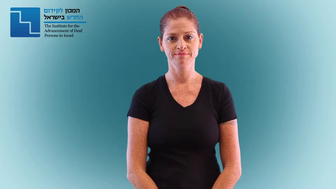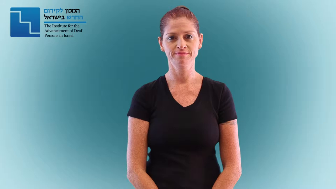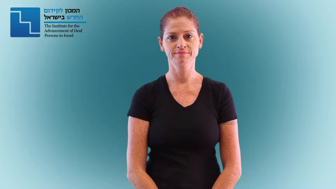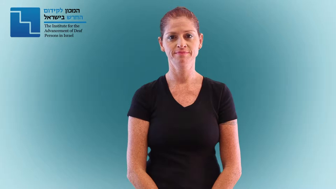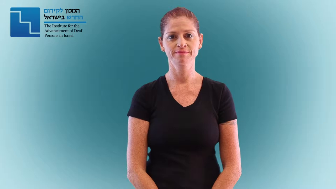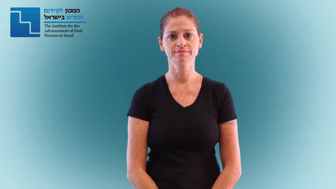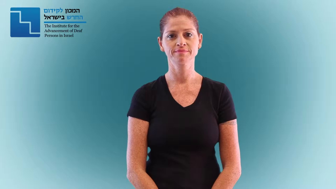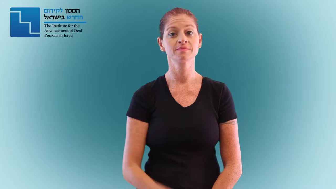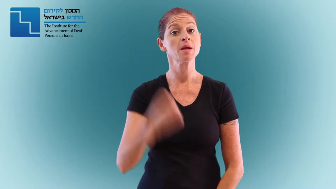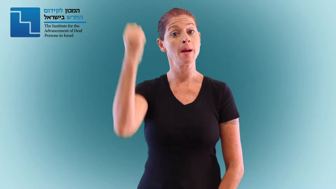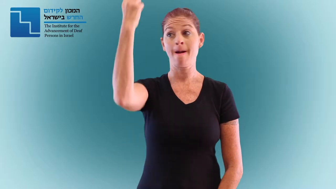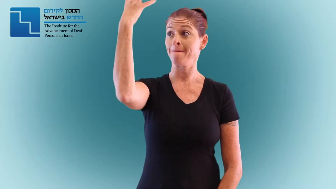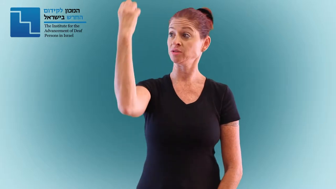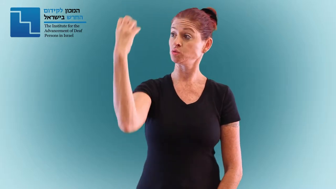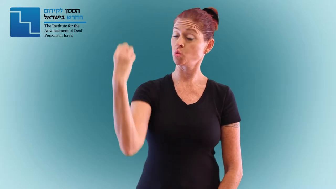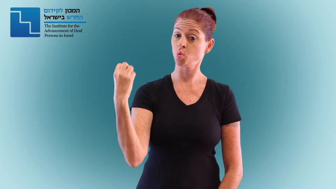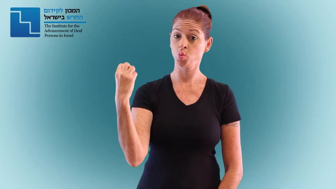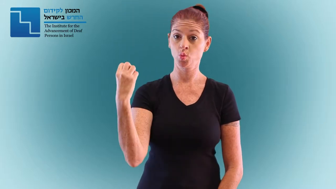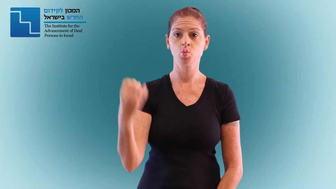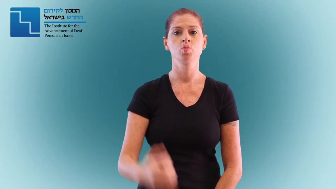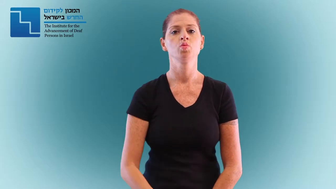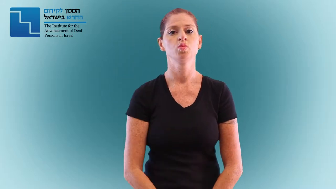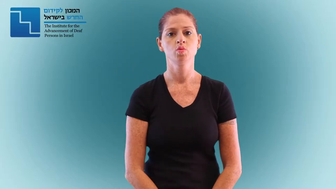רמזור